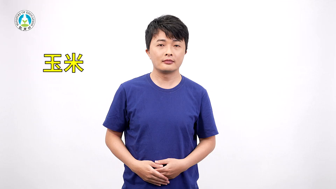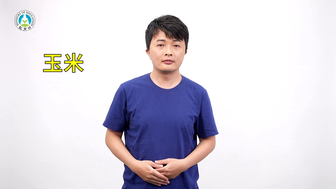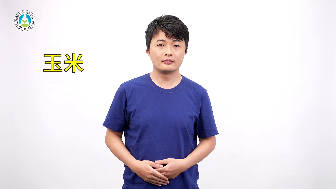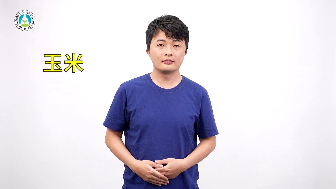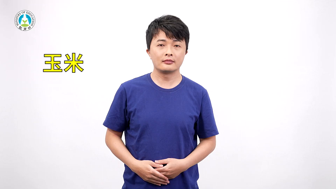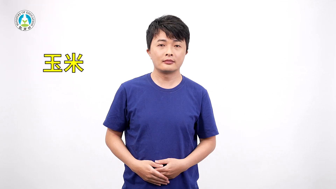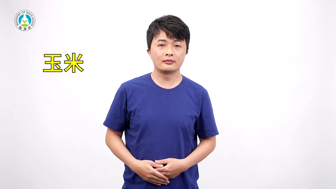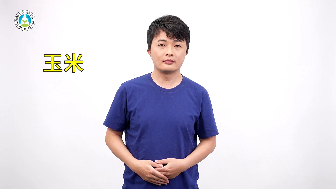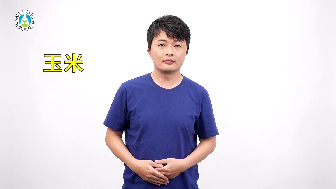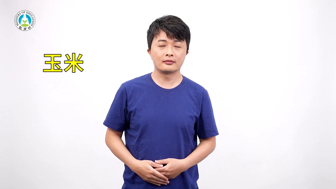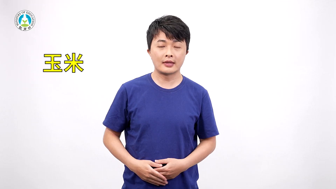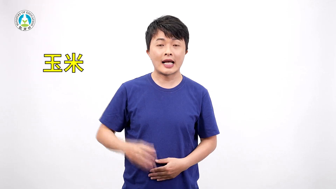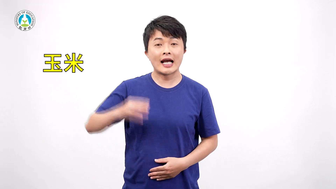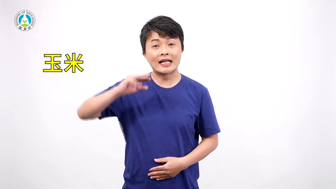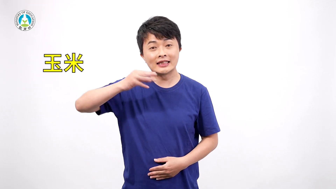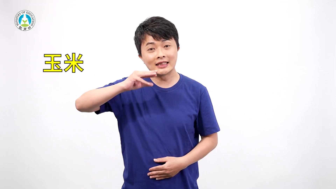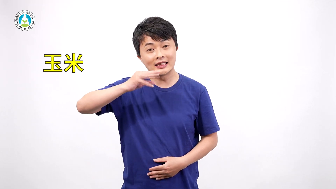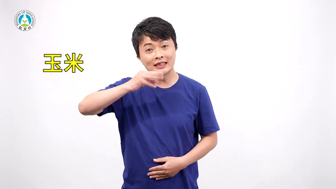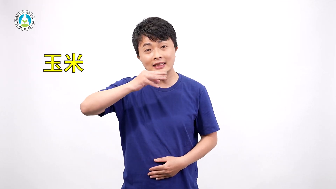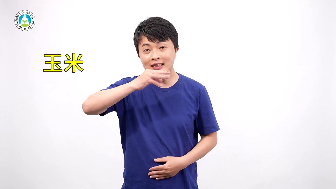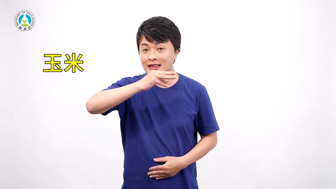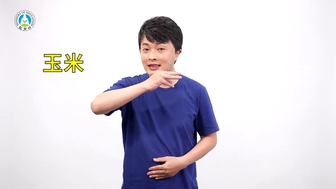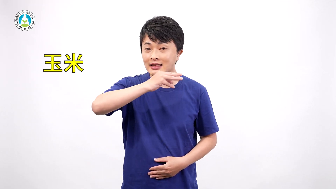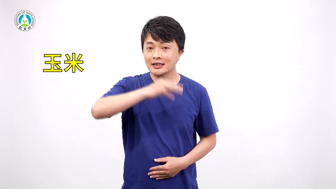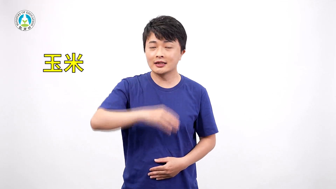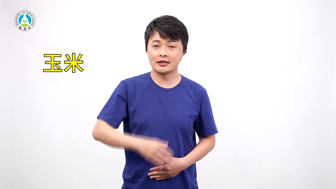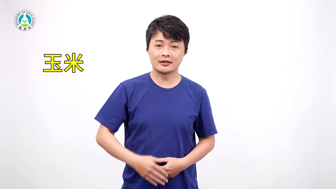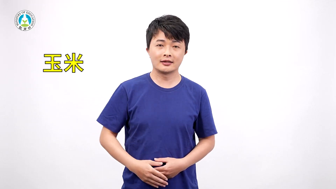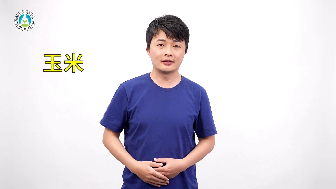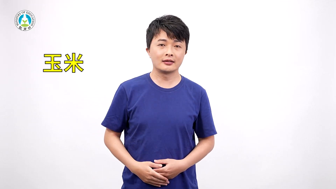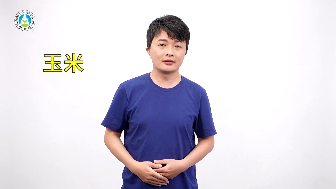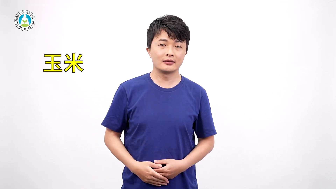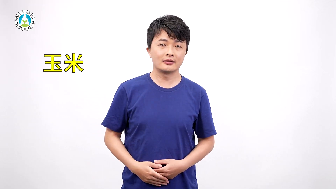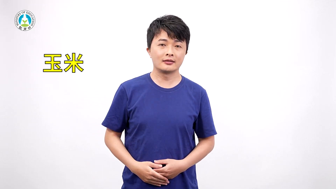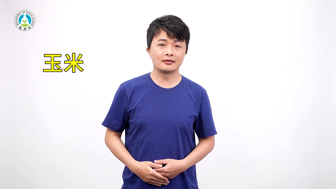玉米